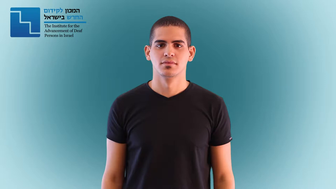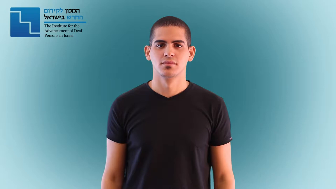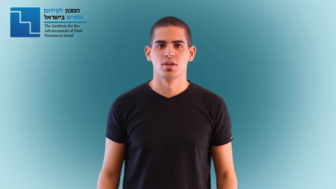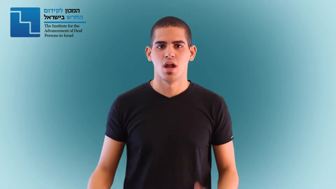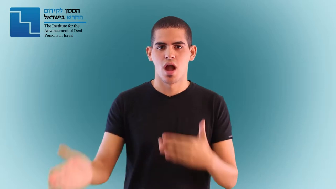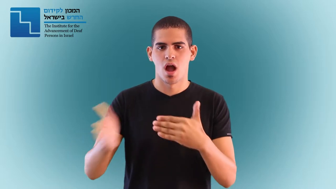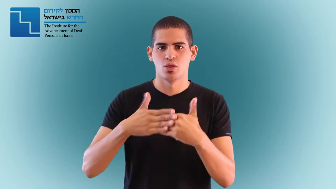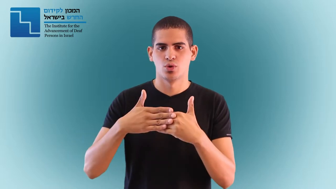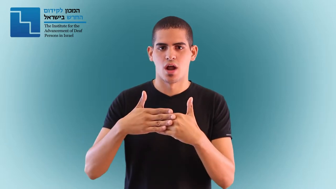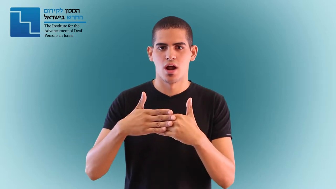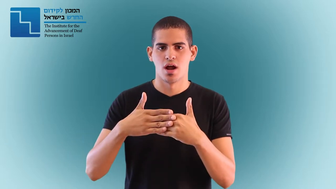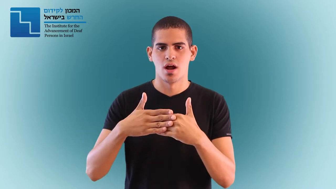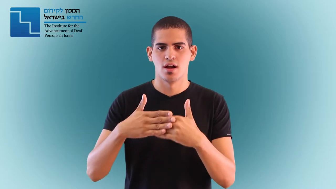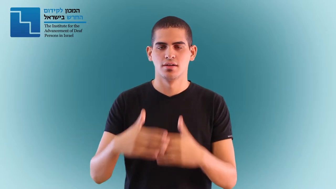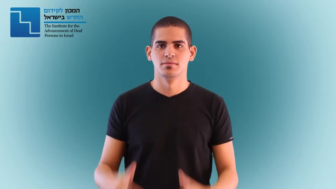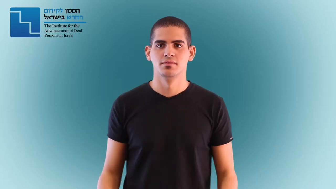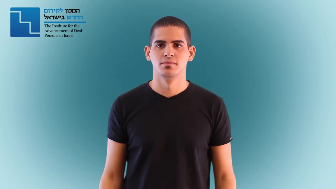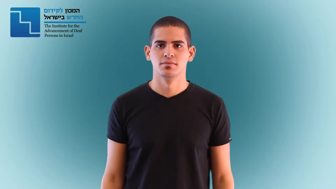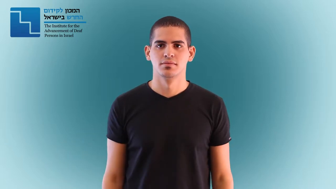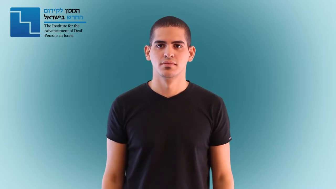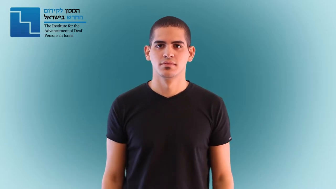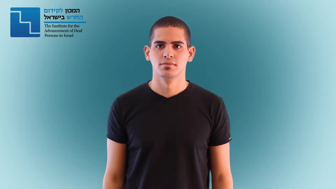חתונה